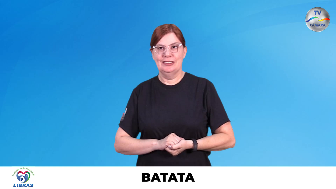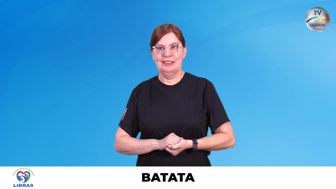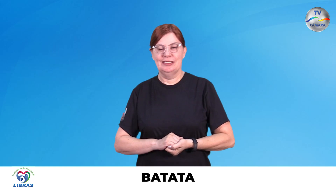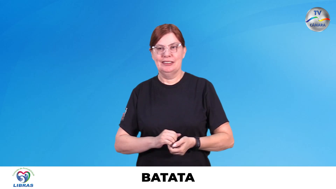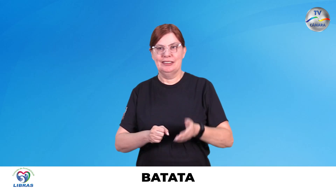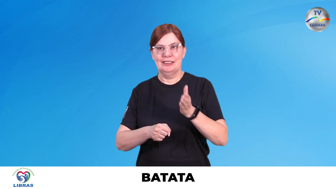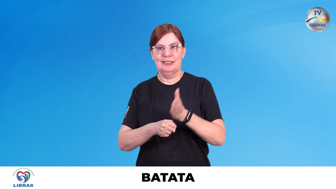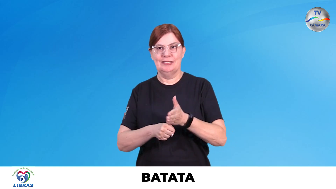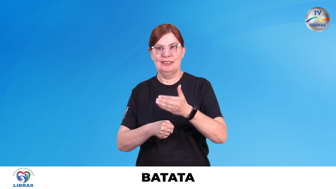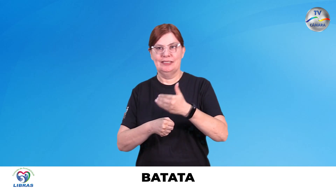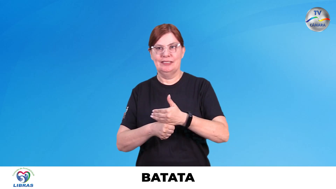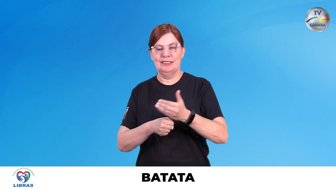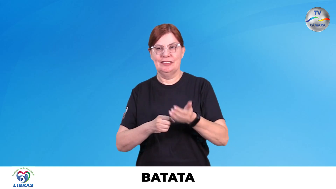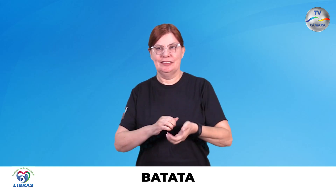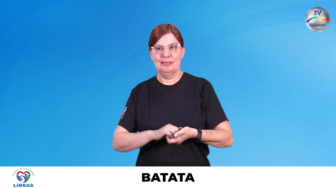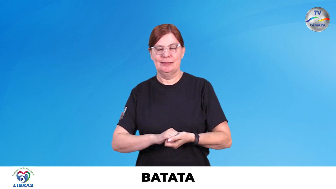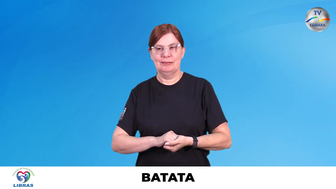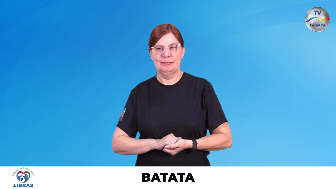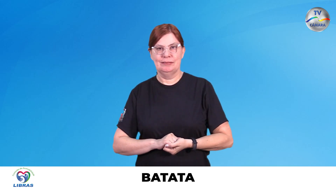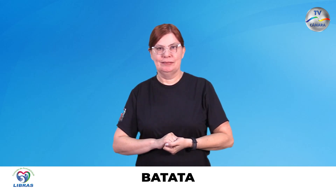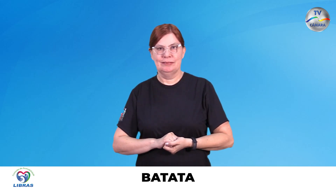Batata